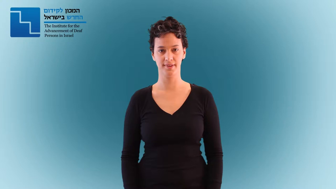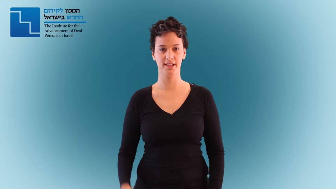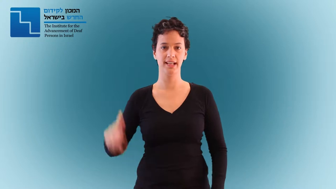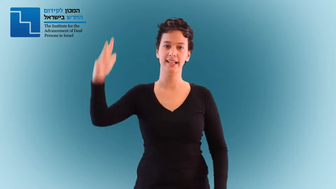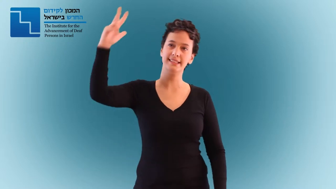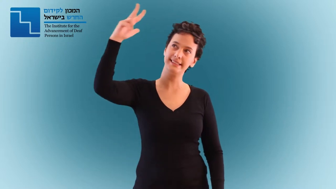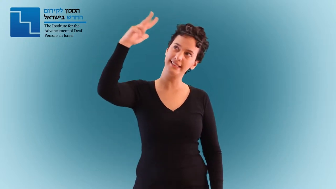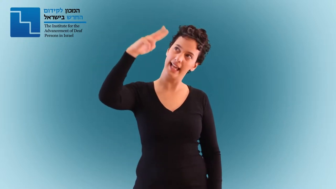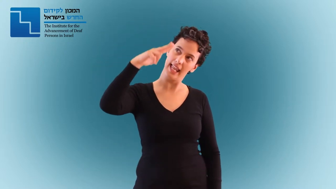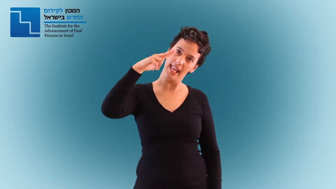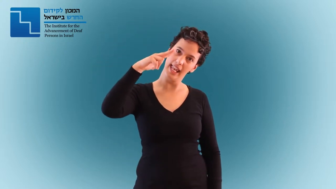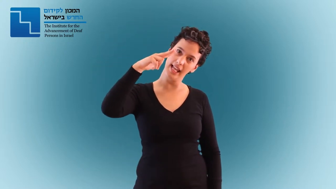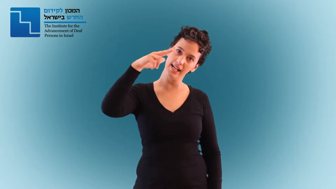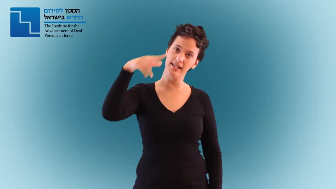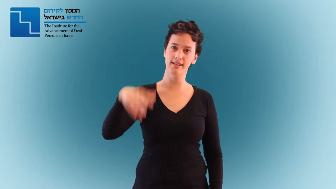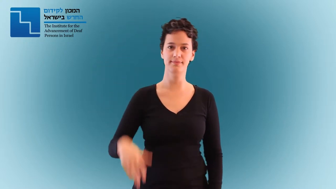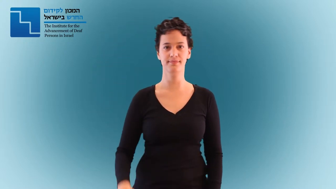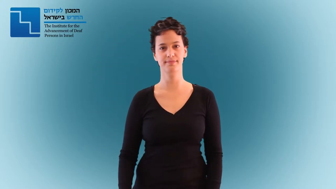צל